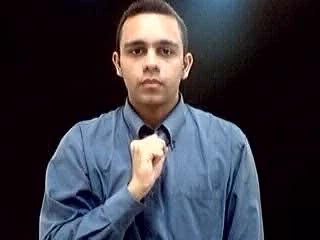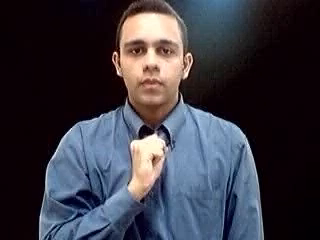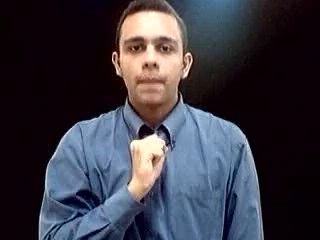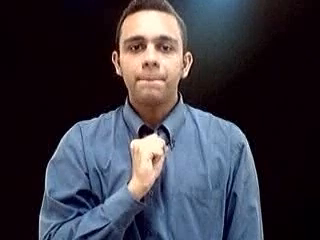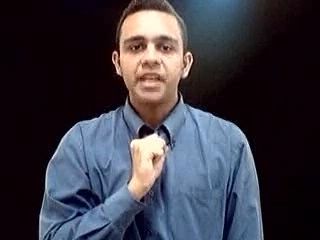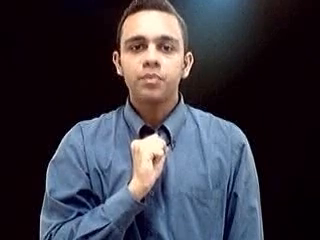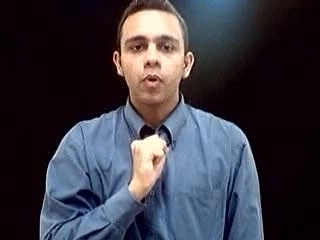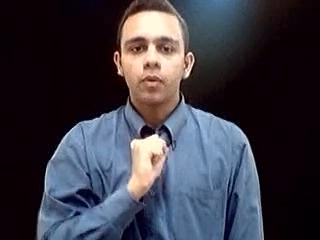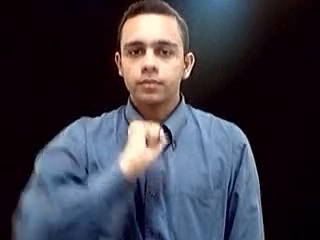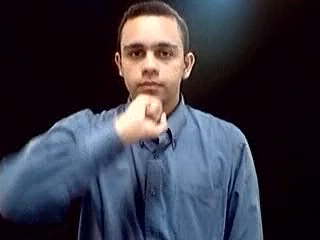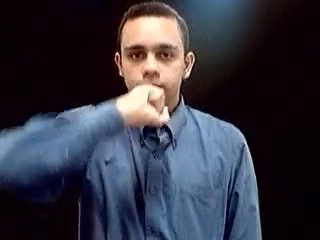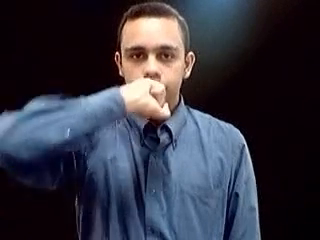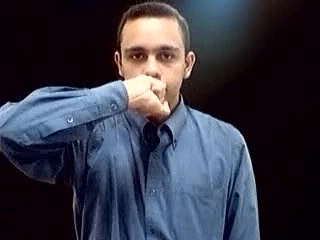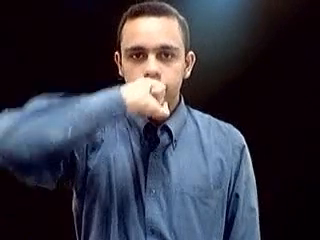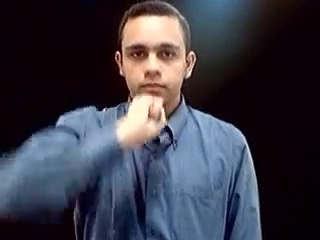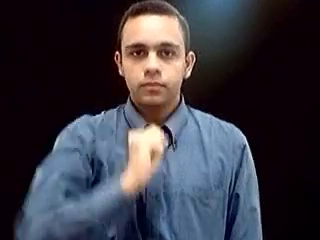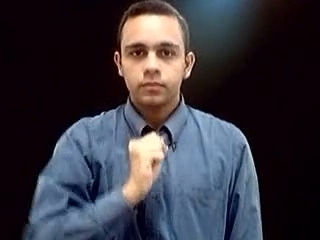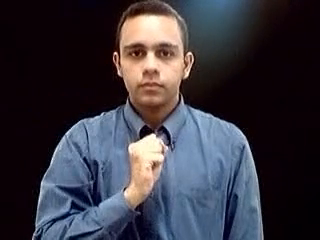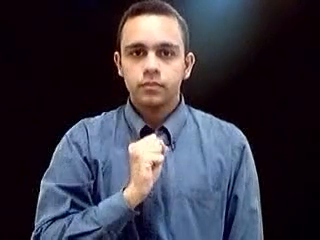bispo